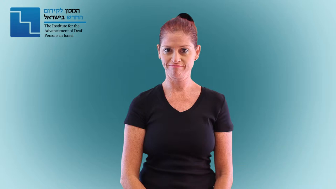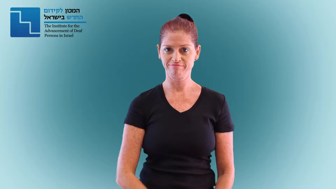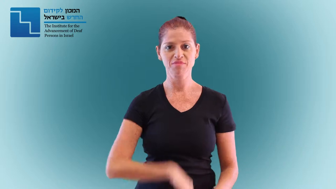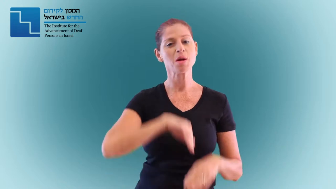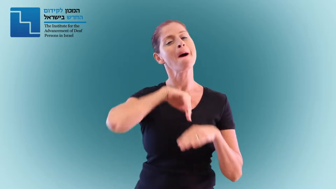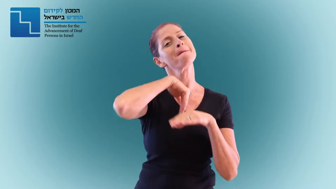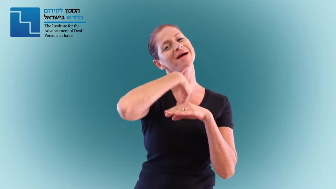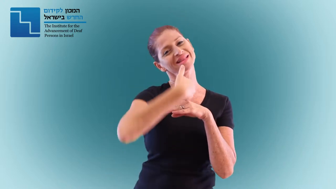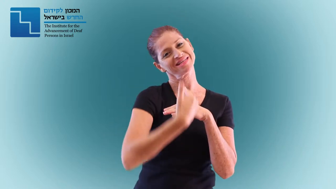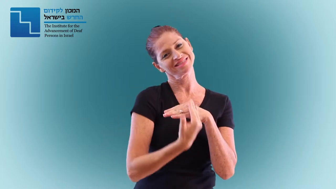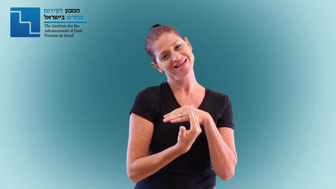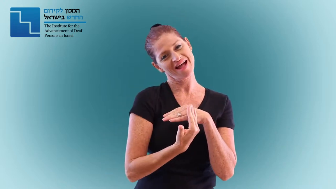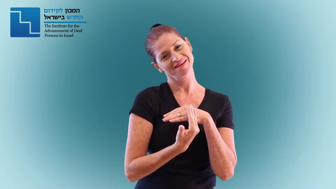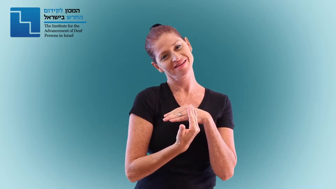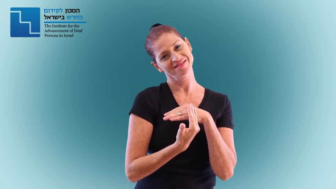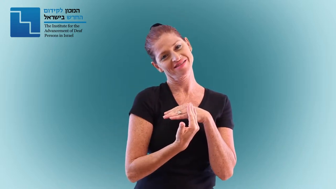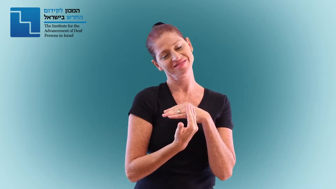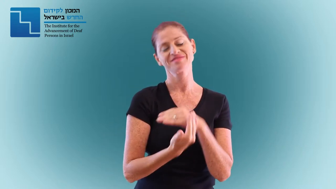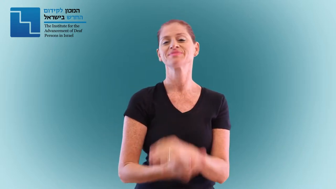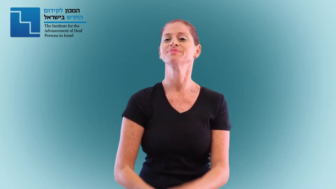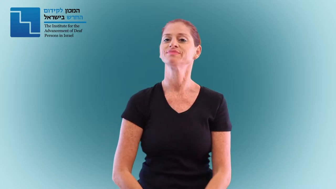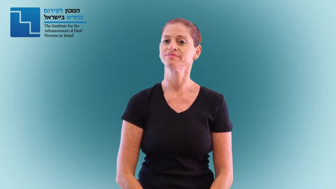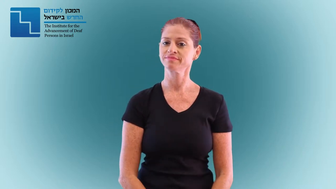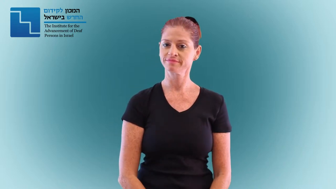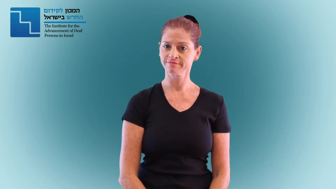פרנסה